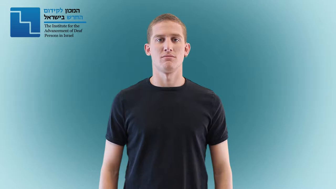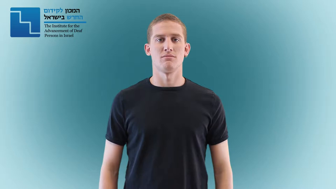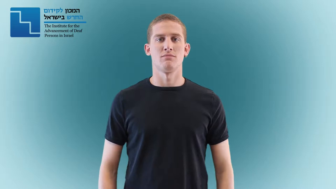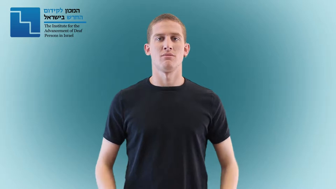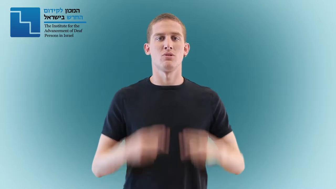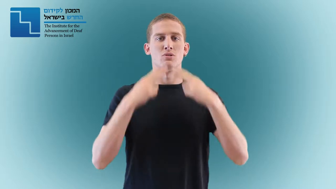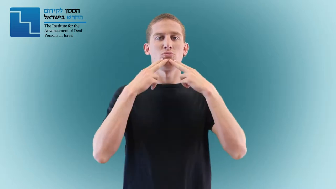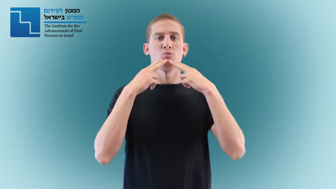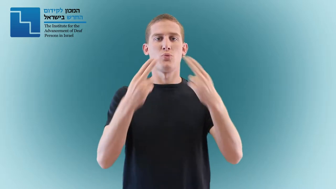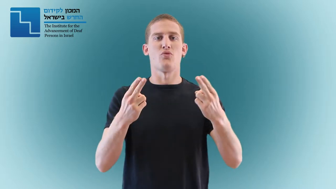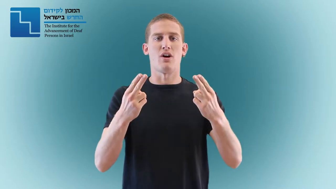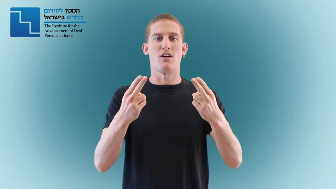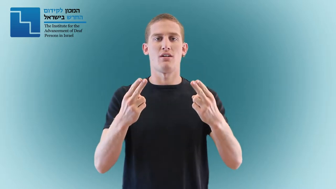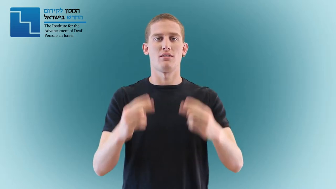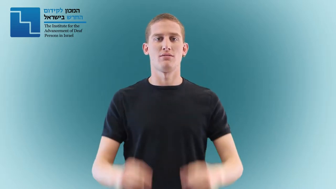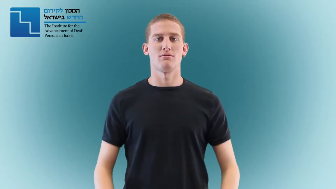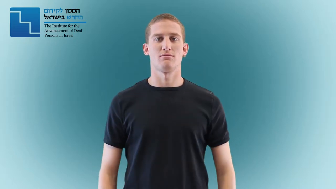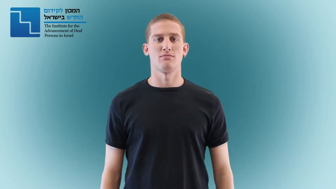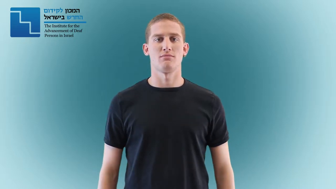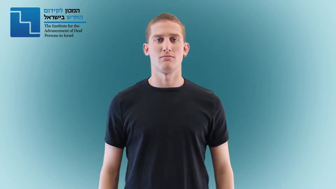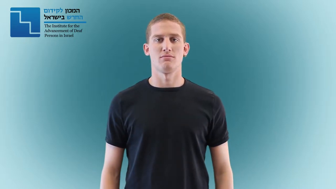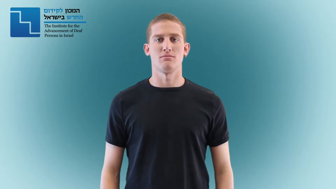תגובה